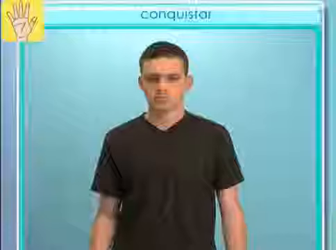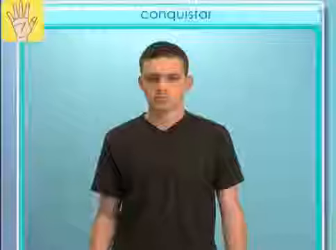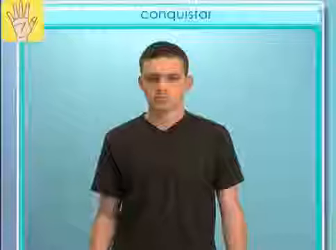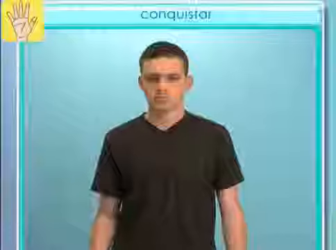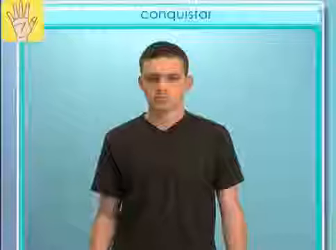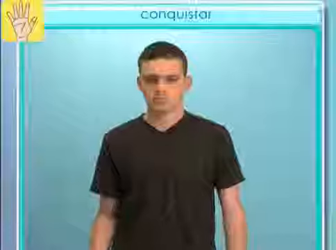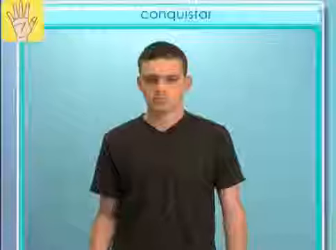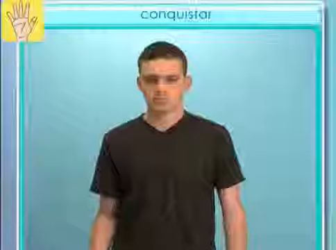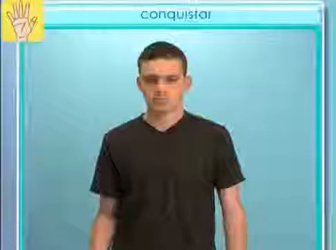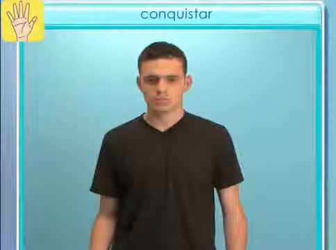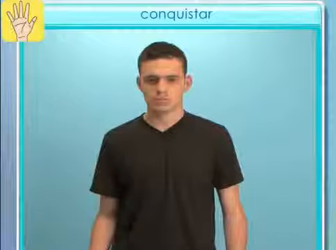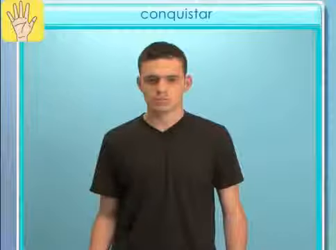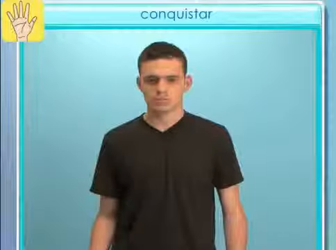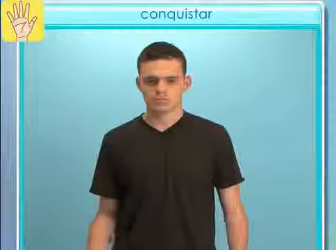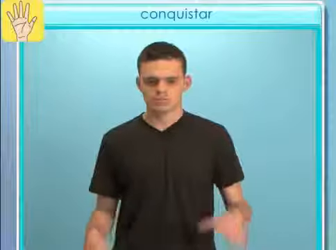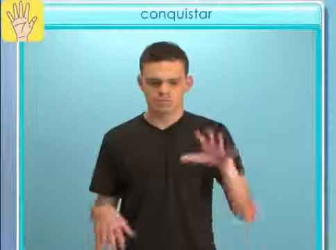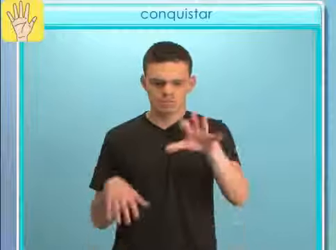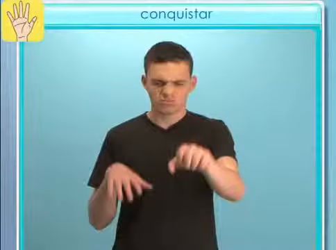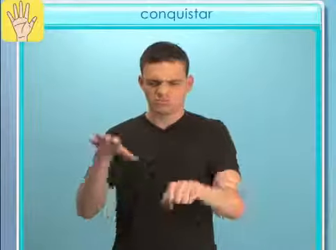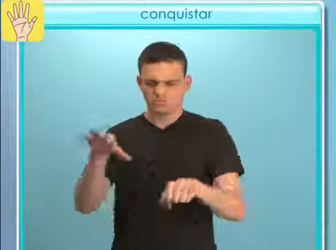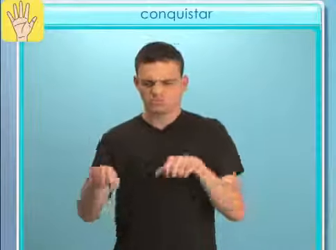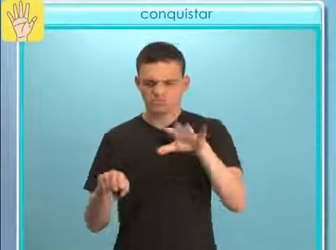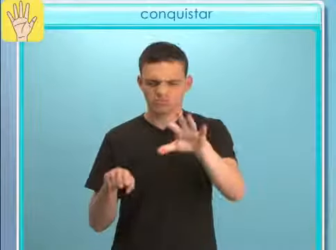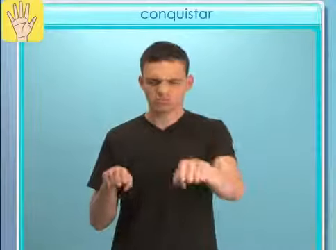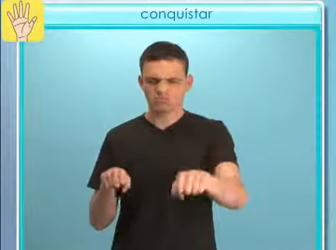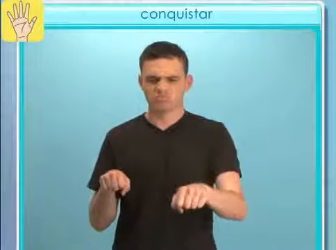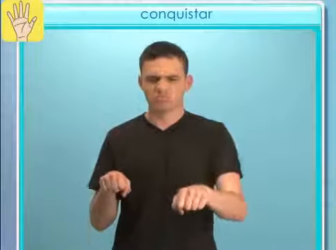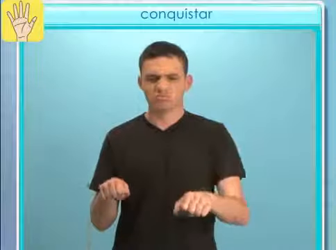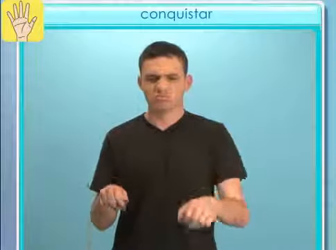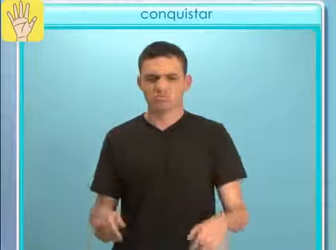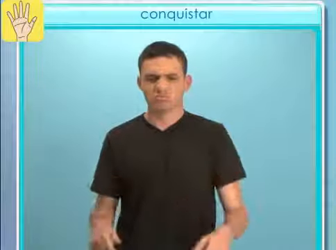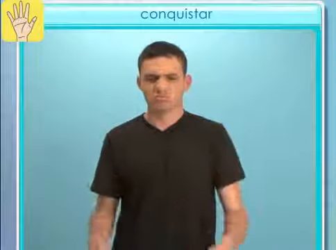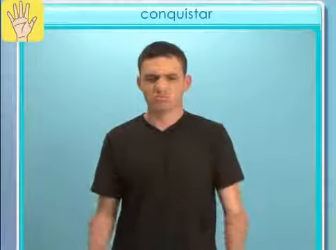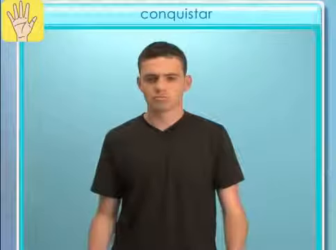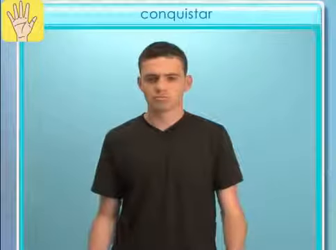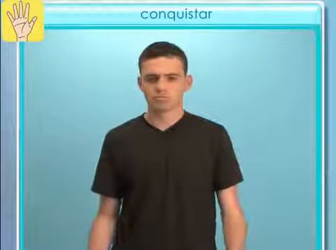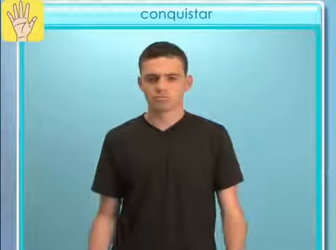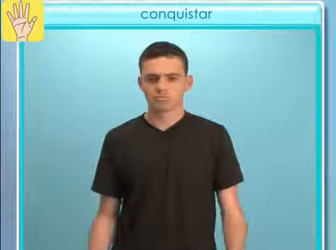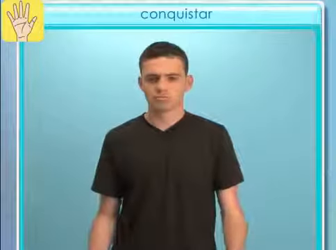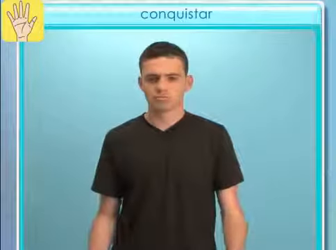CONQUISTAR